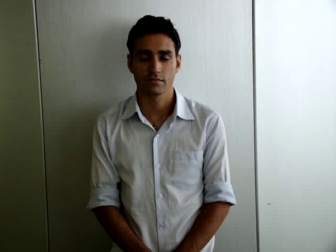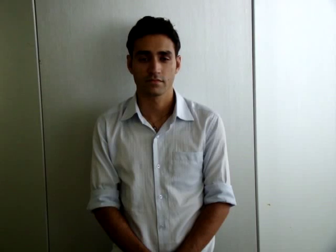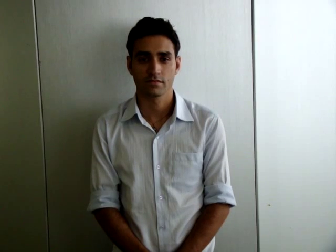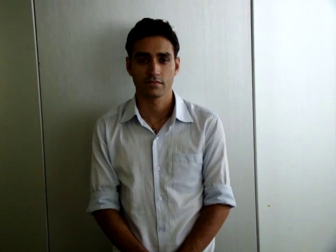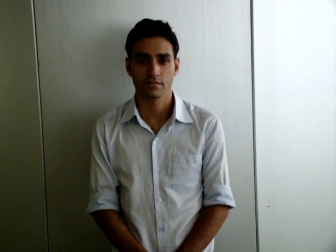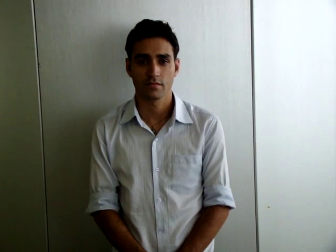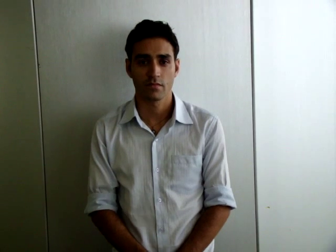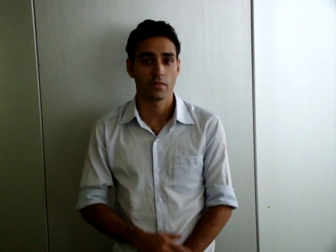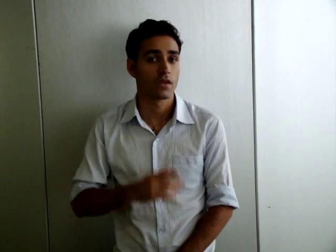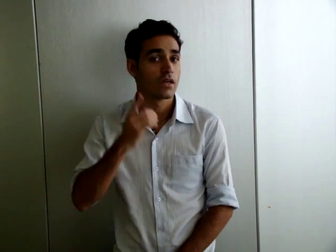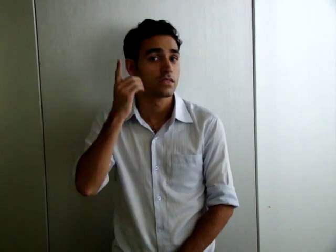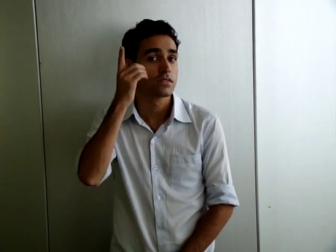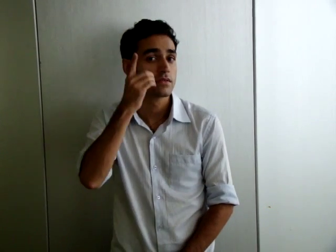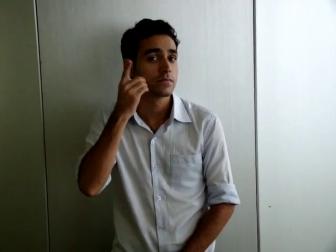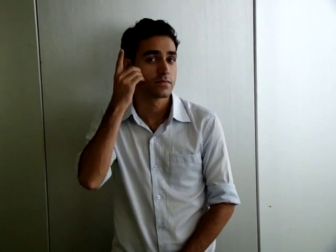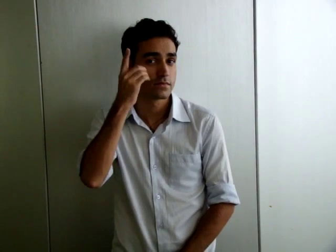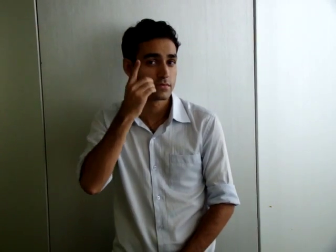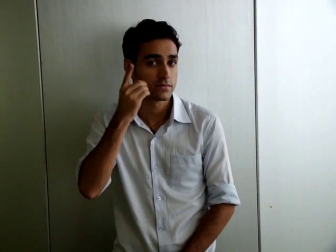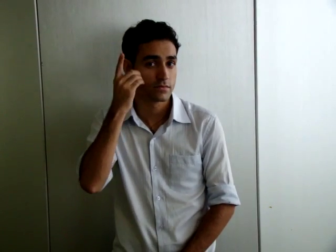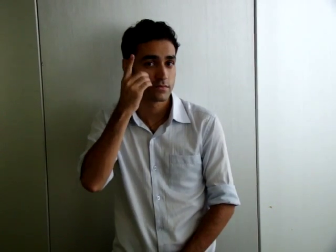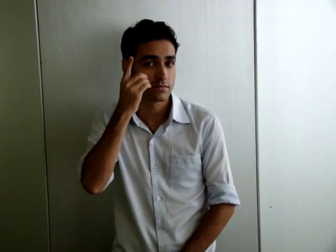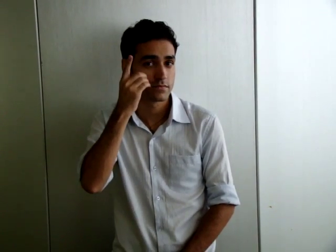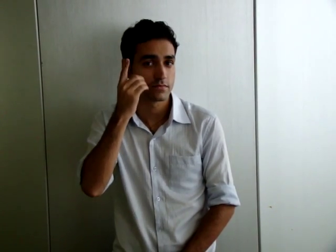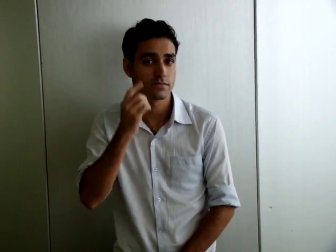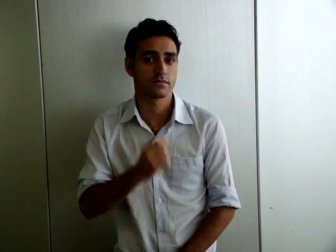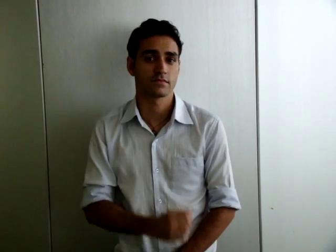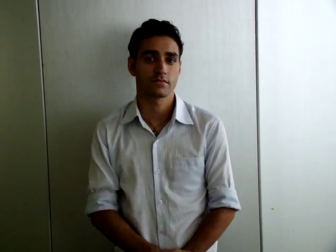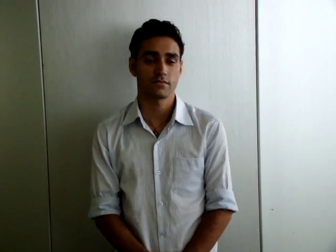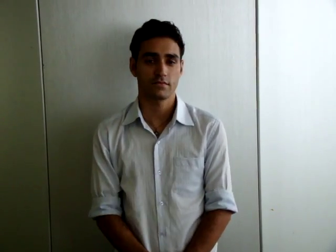Deputado